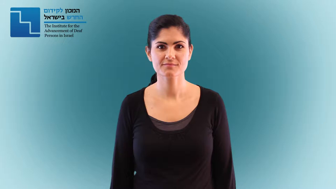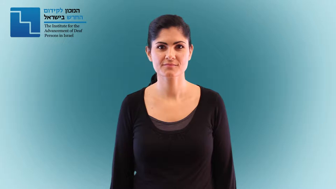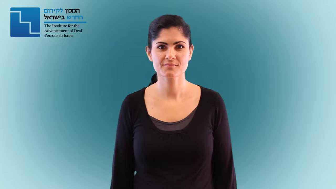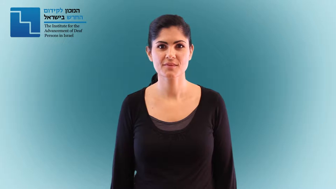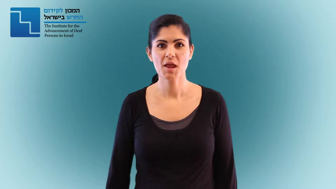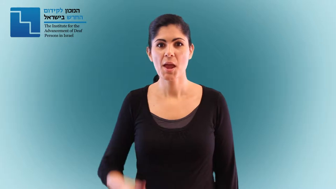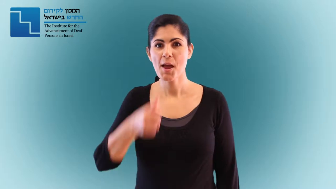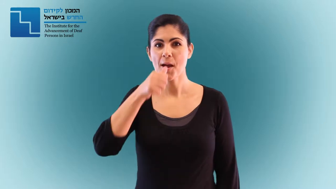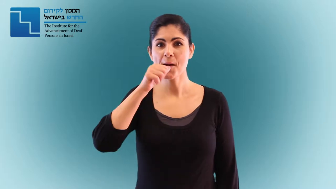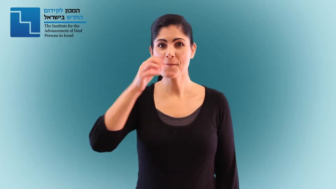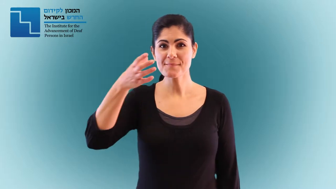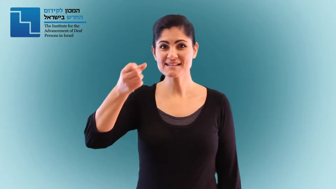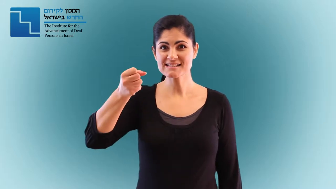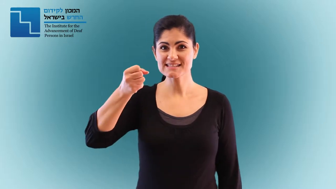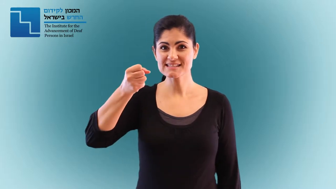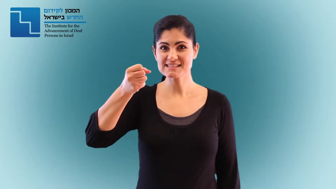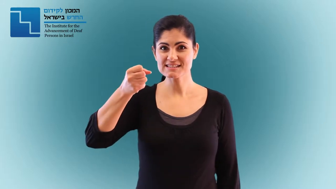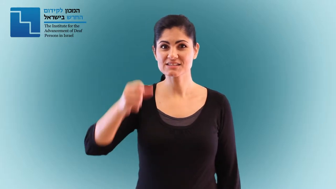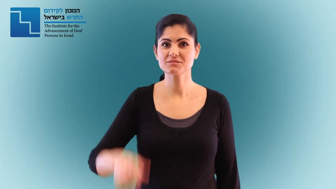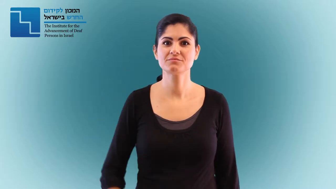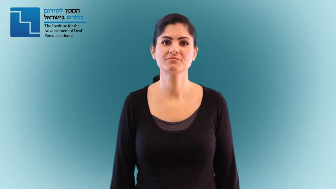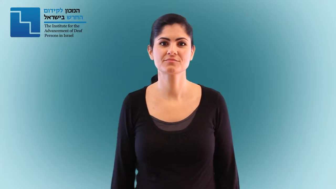מיץ